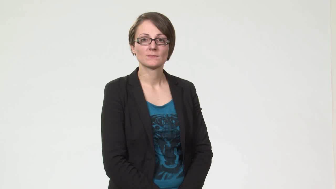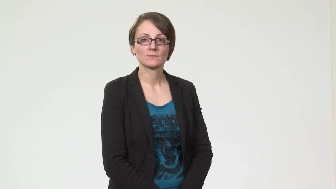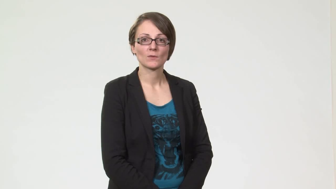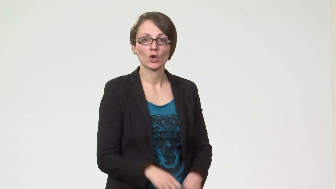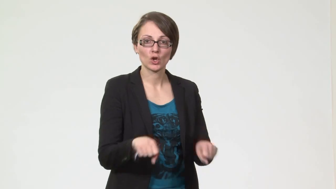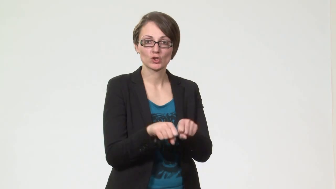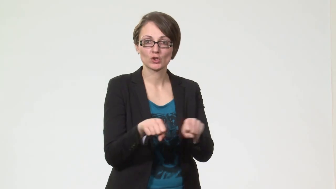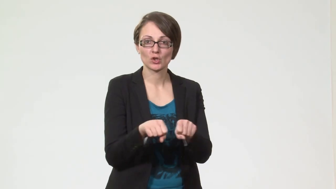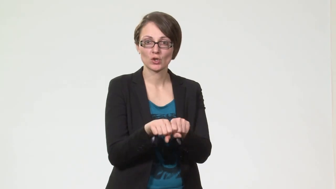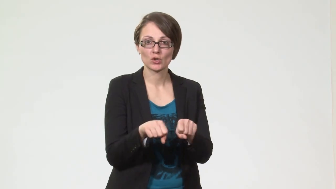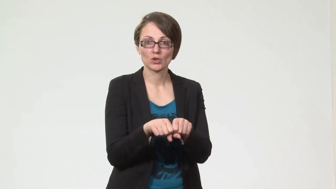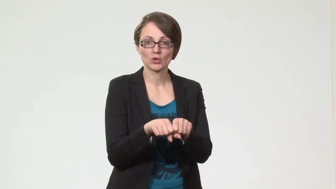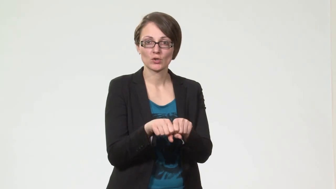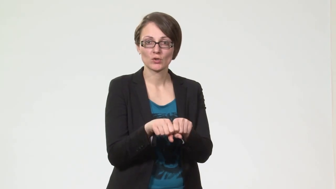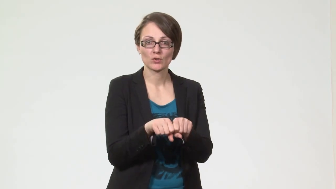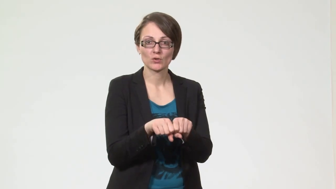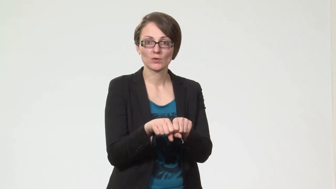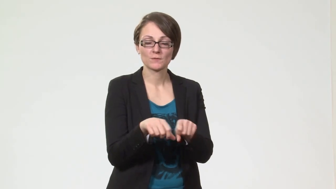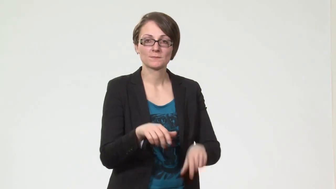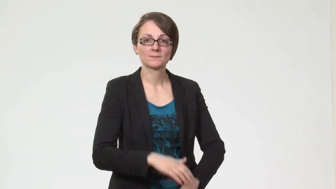Rostock